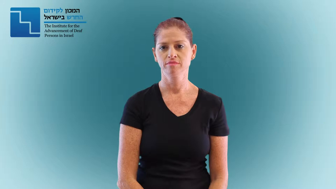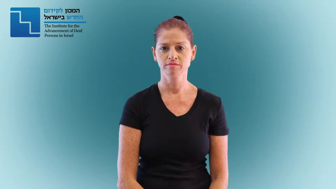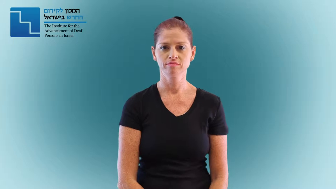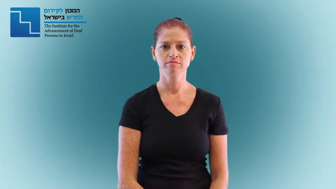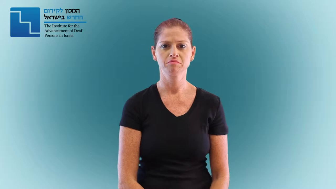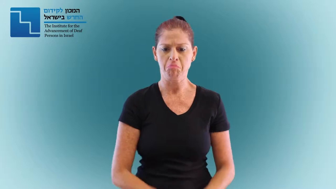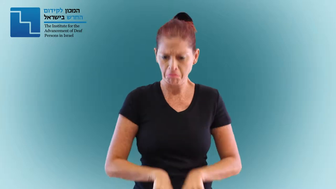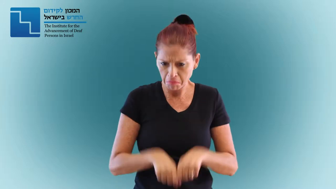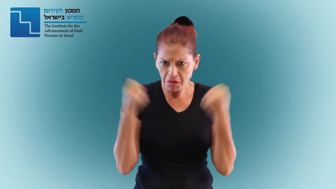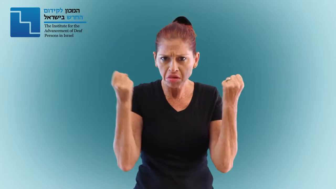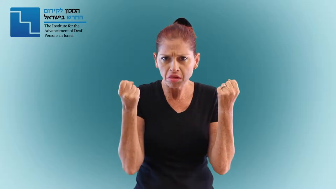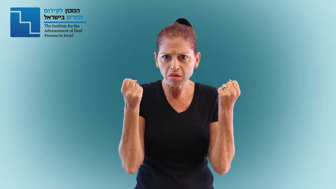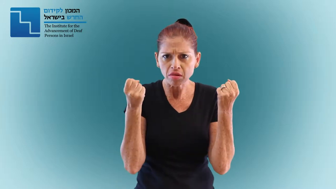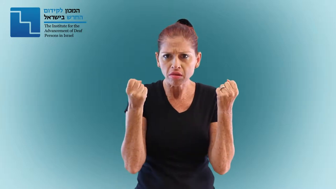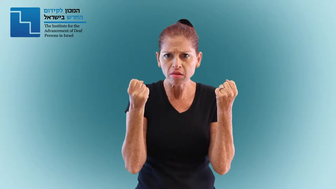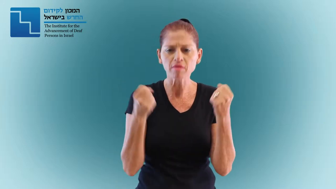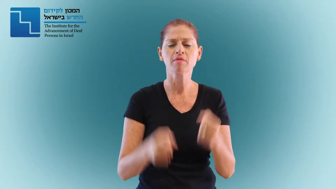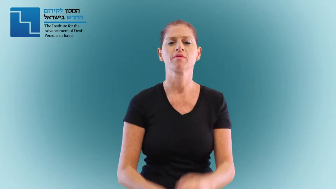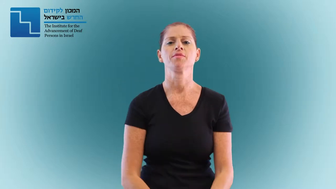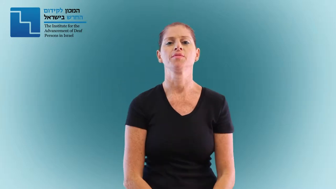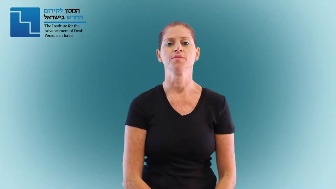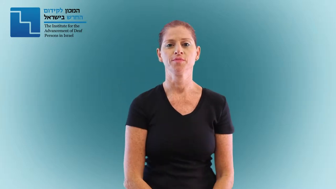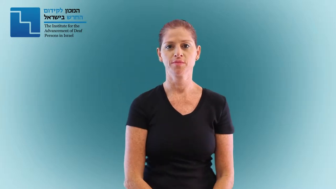שבר (שבור)